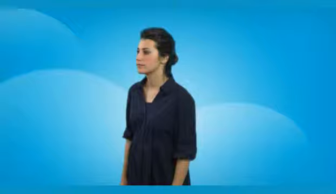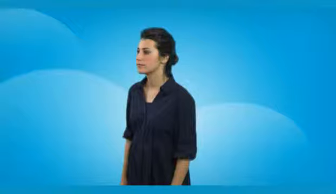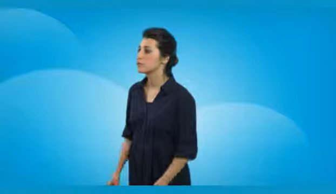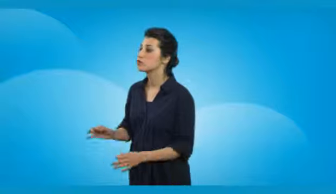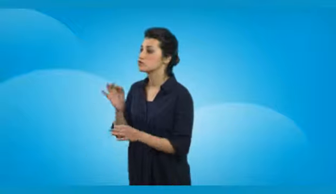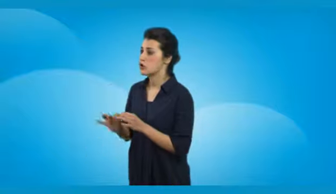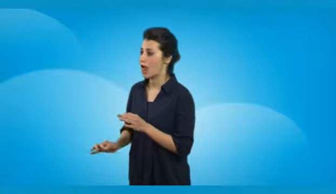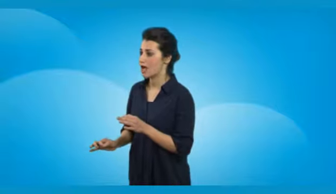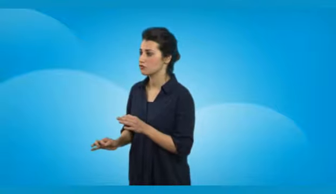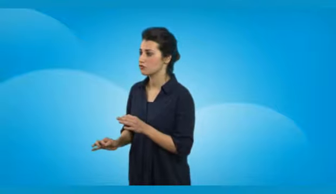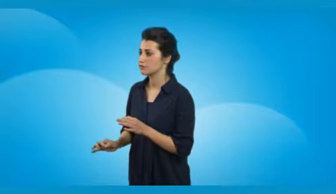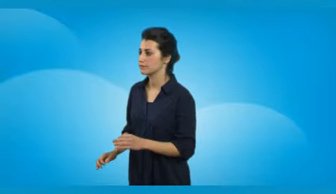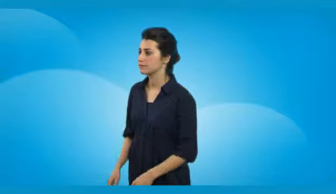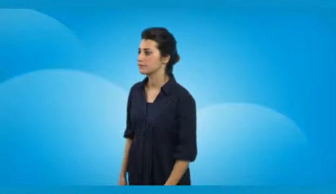Csalás